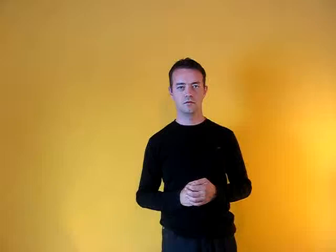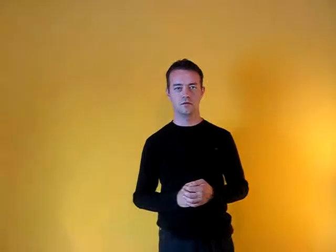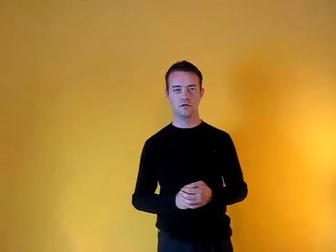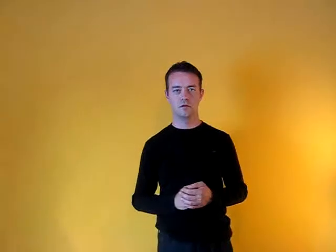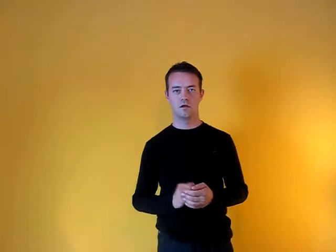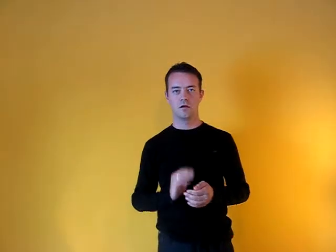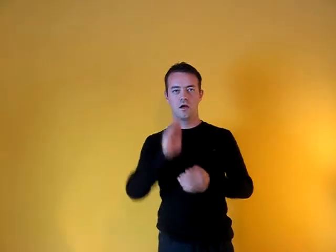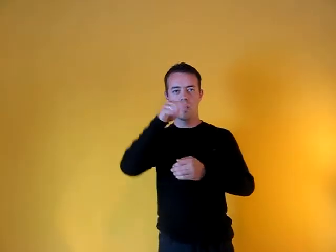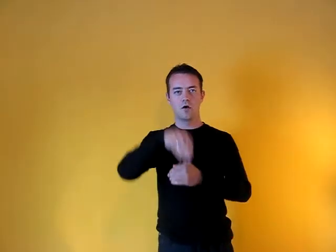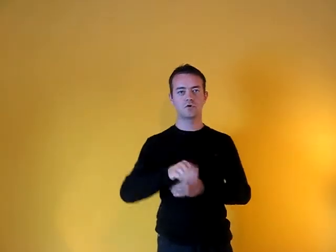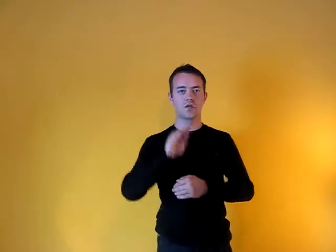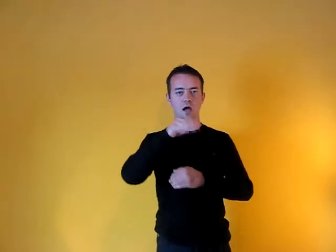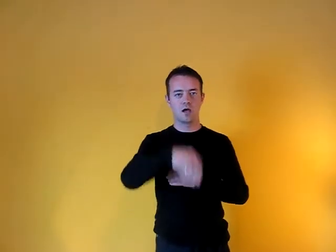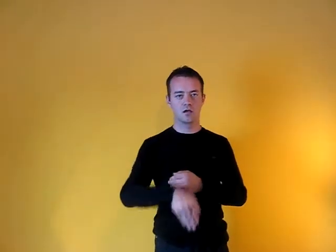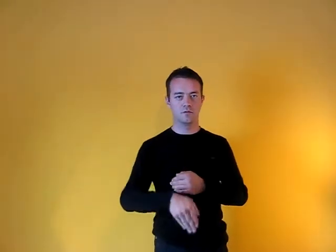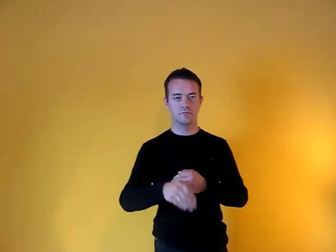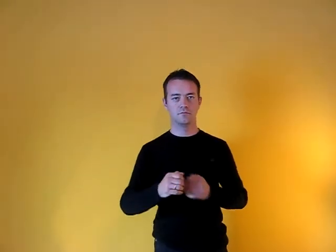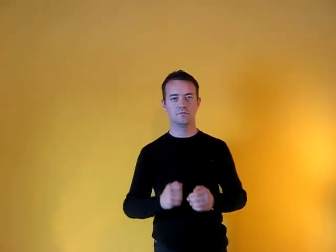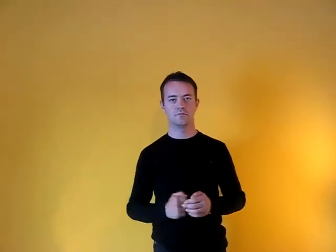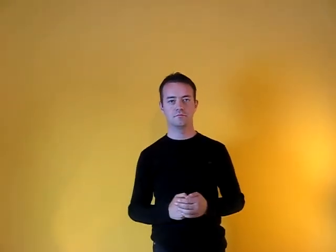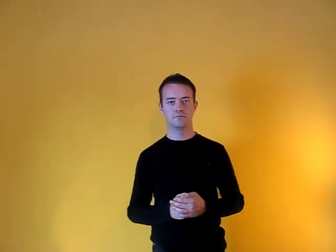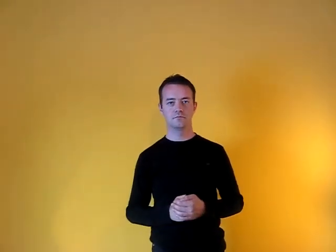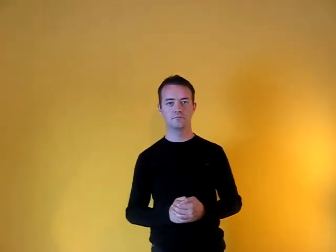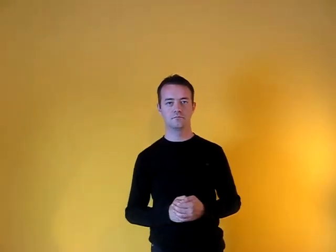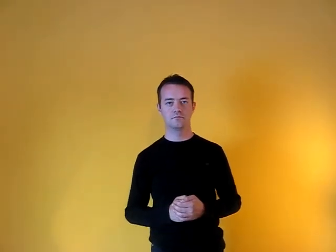Australija